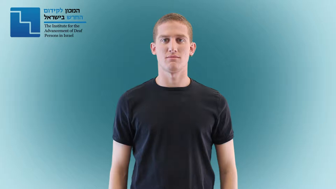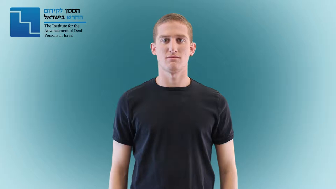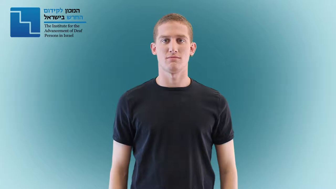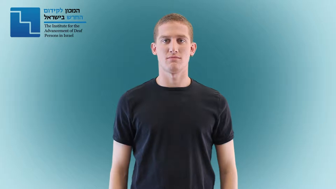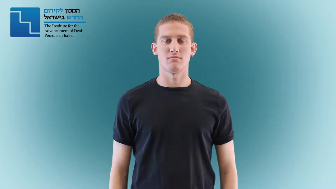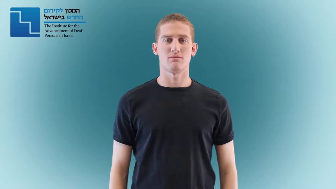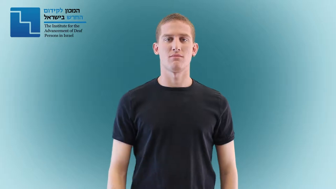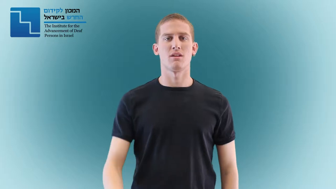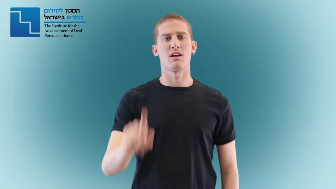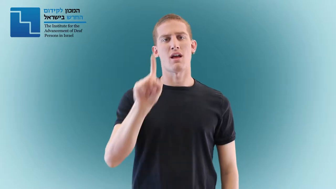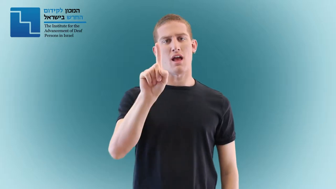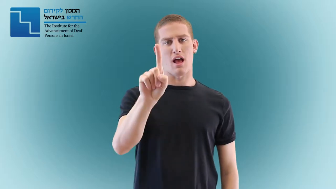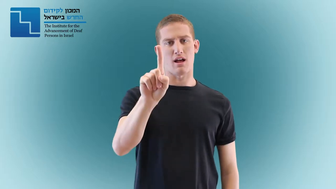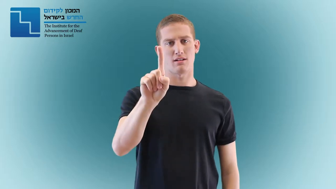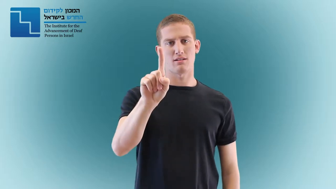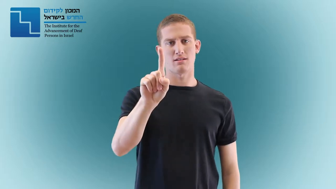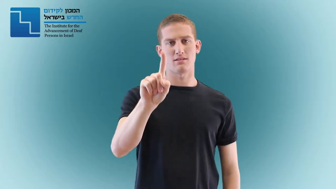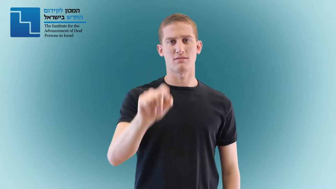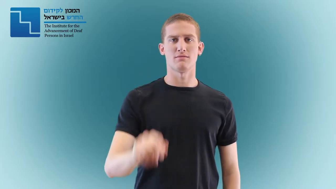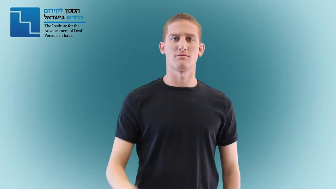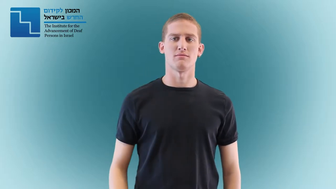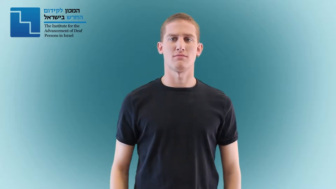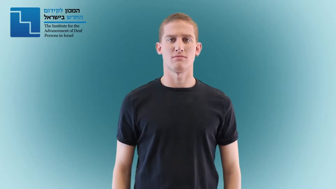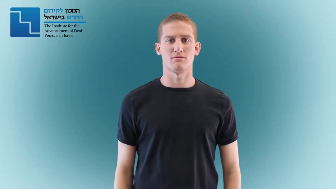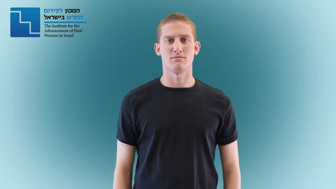אחת